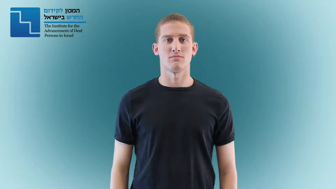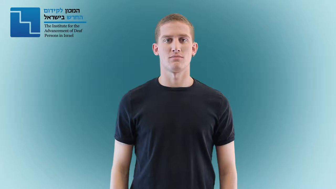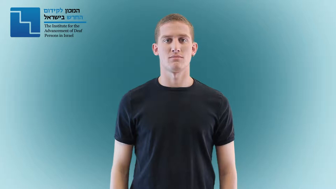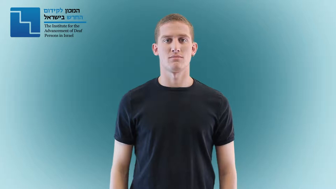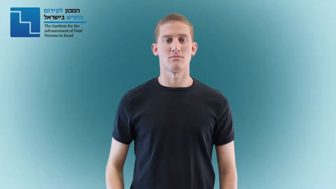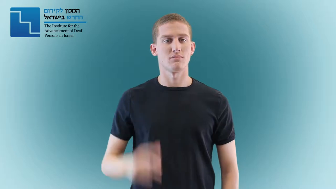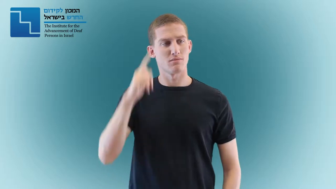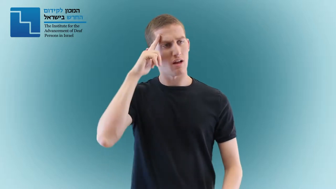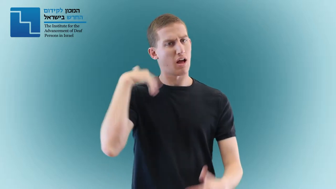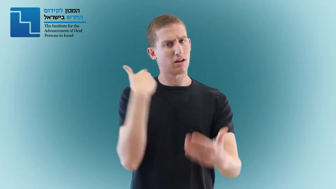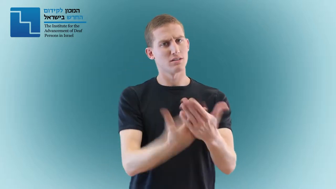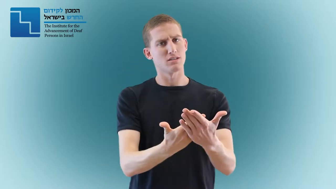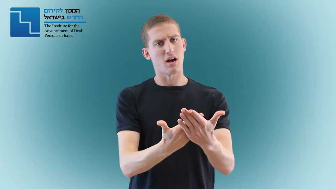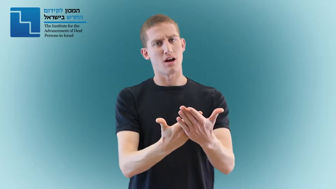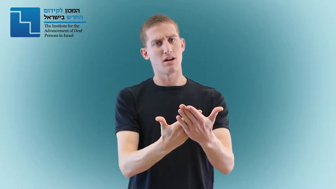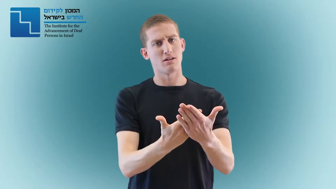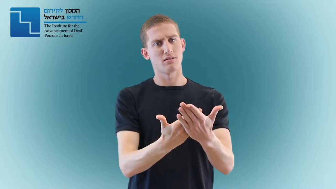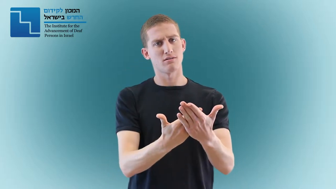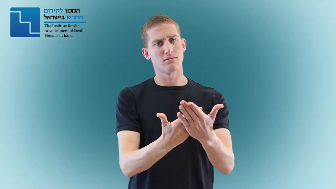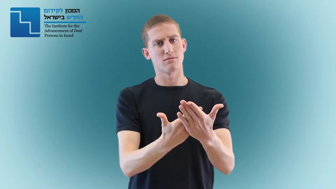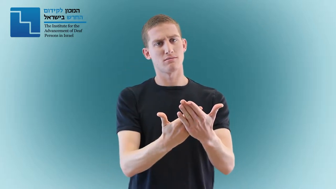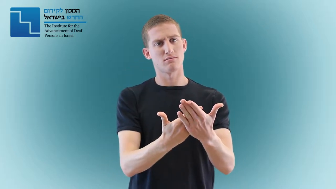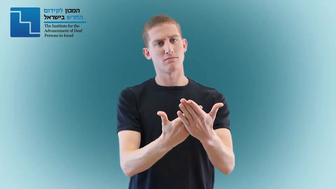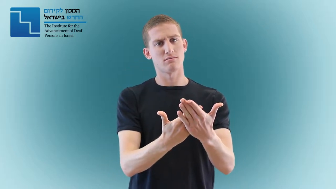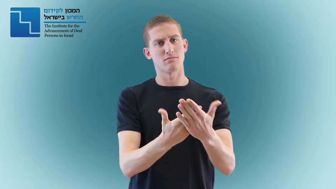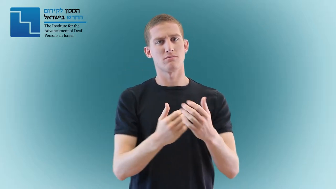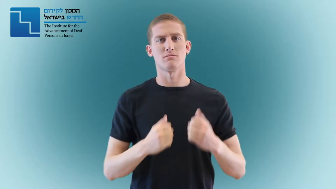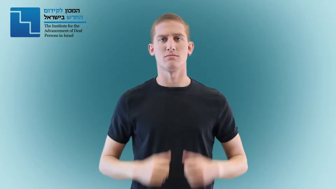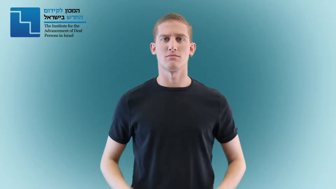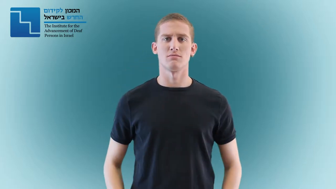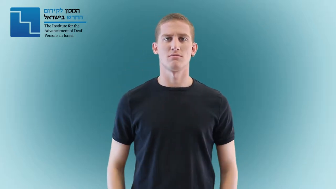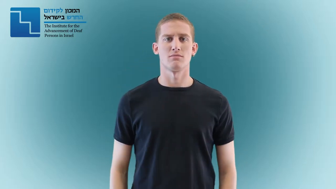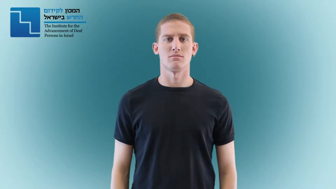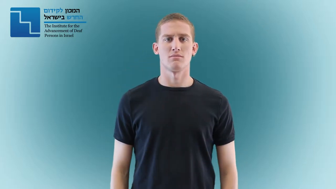הצעה